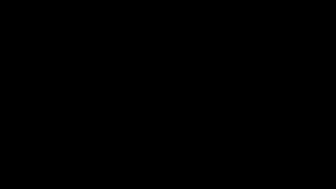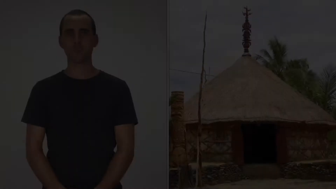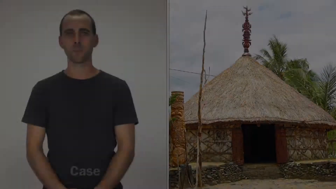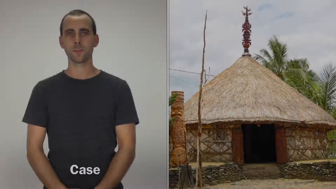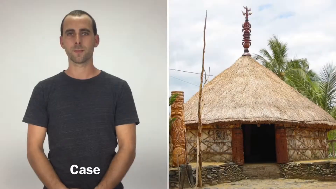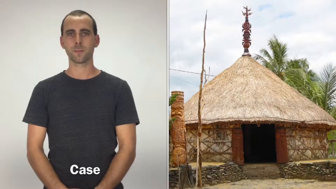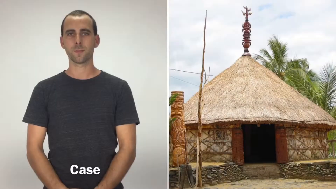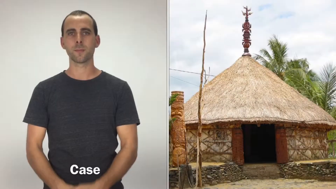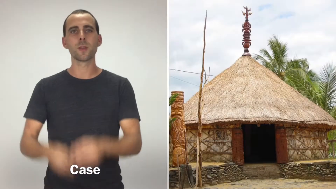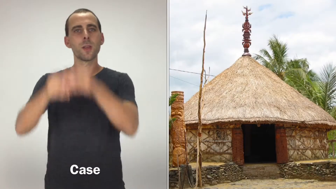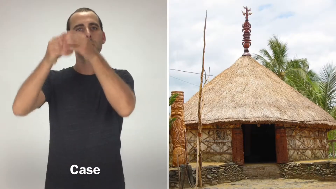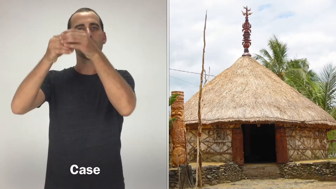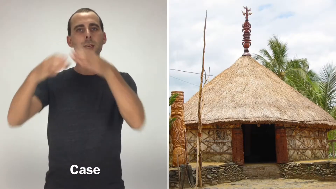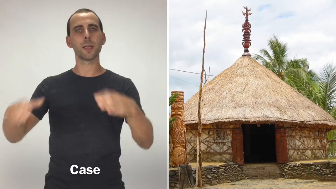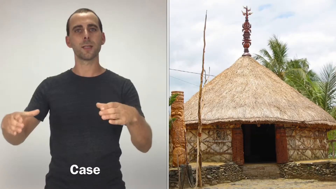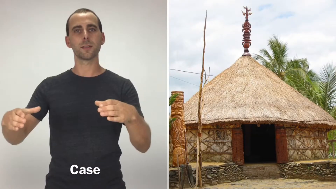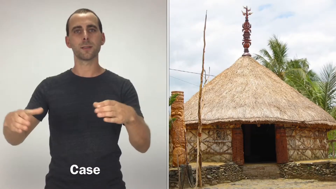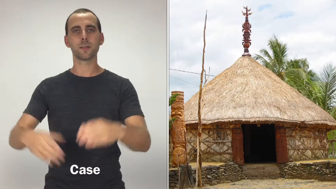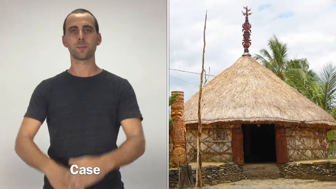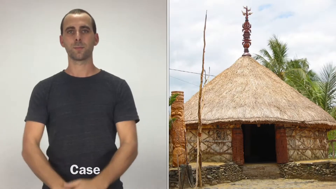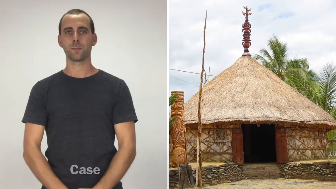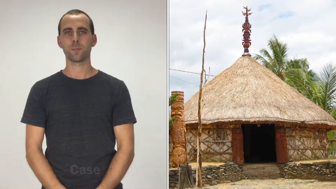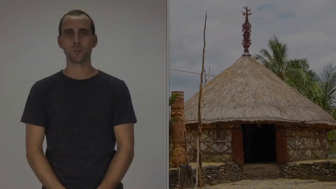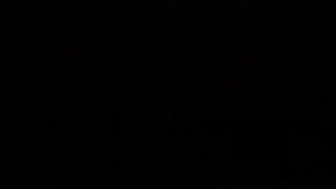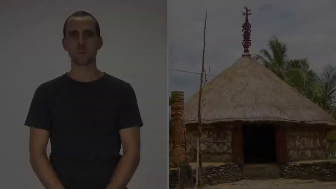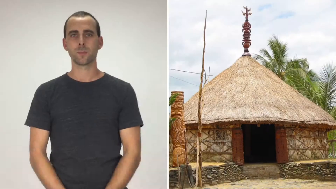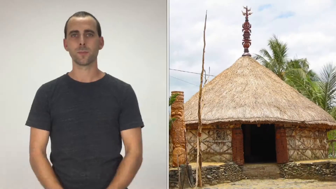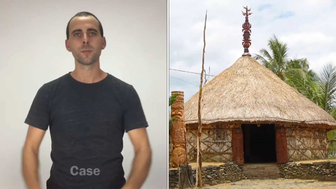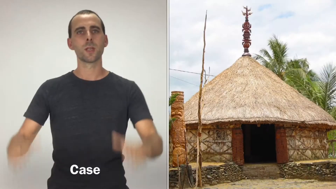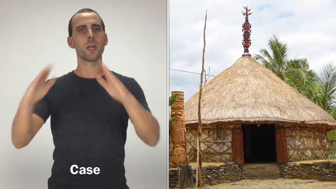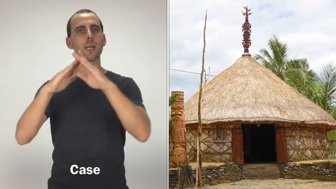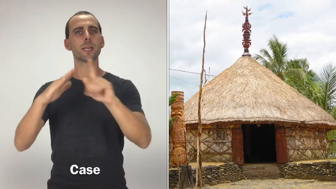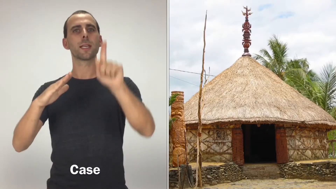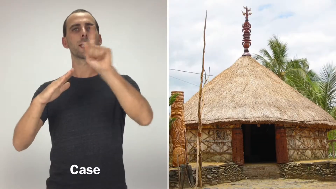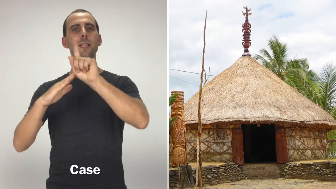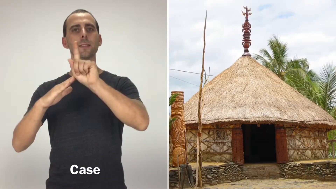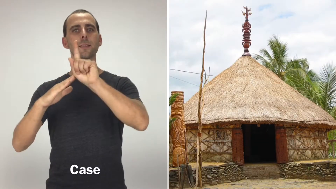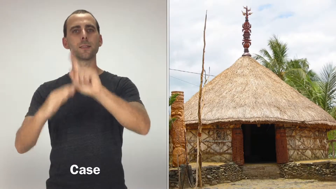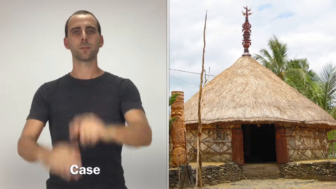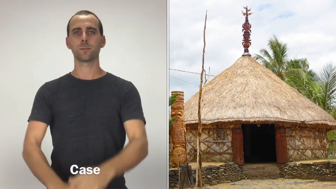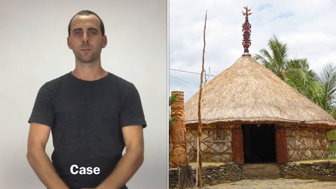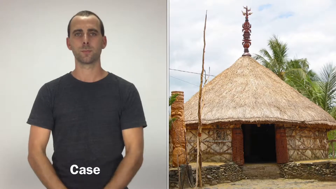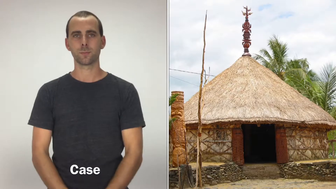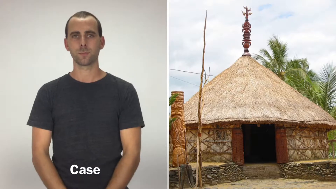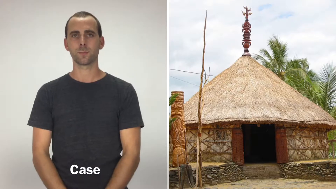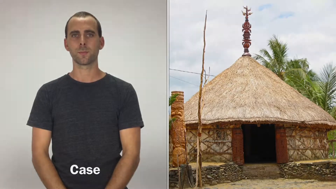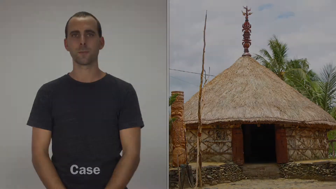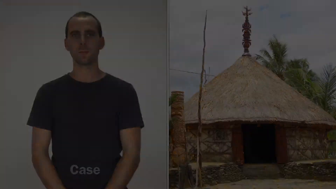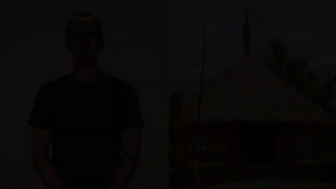Case